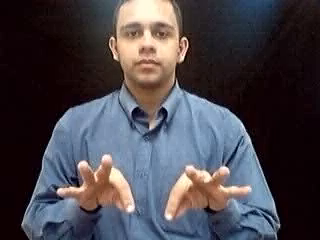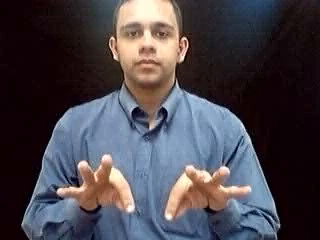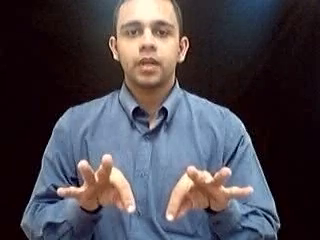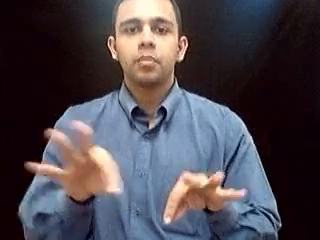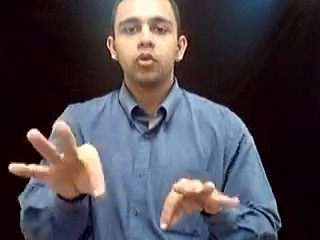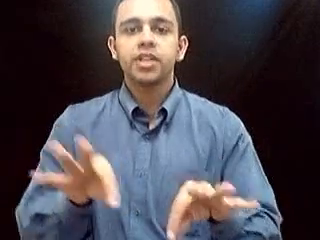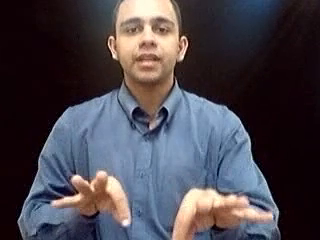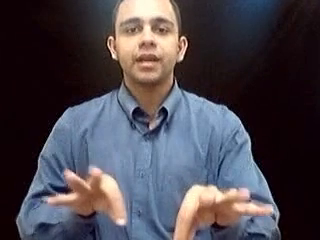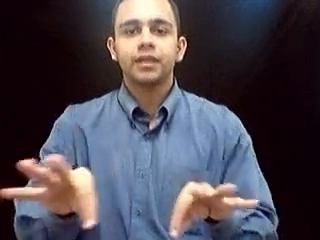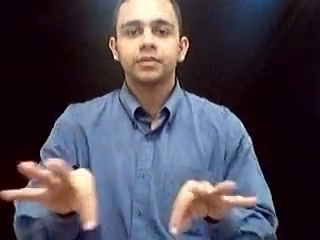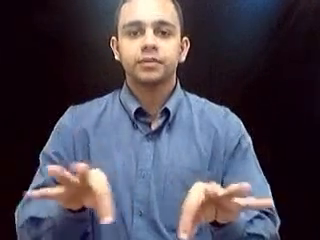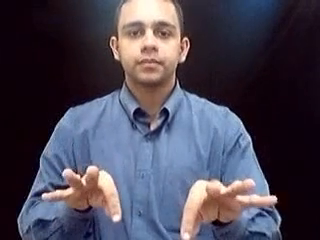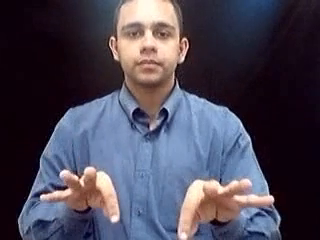projetar